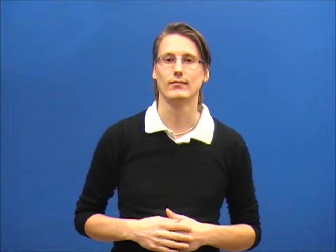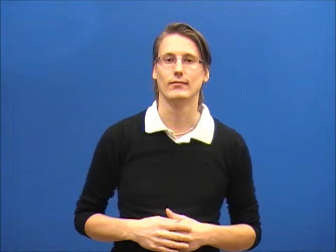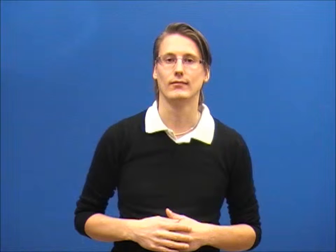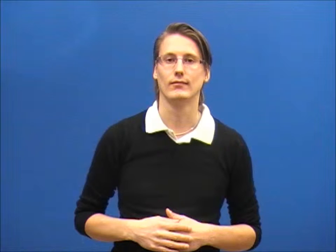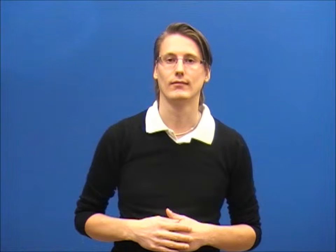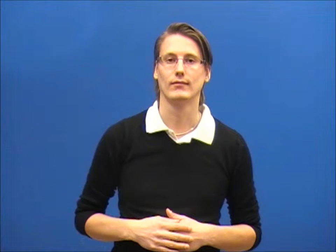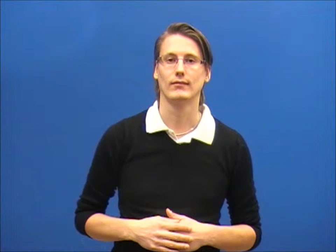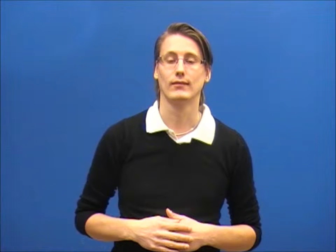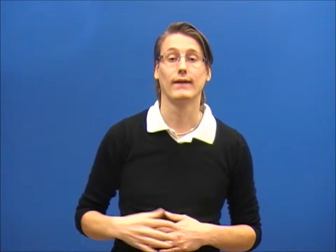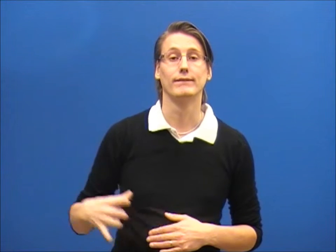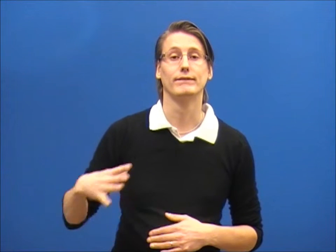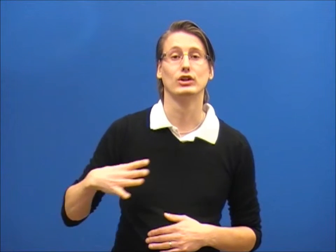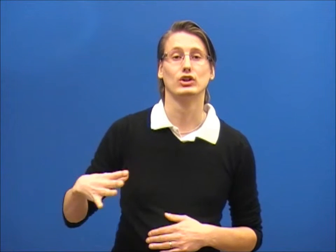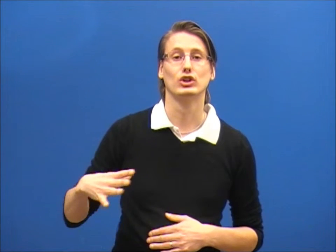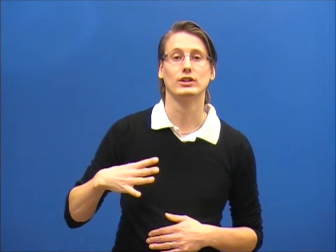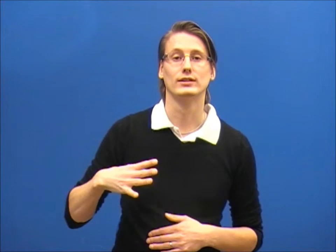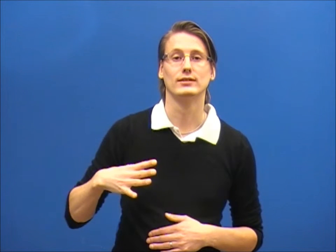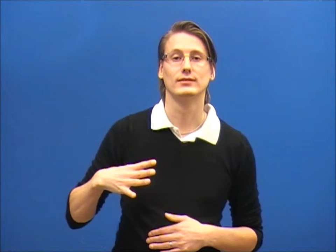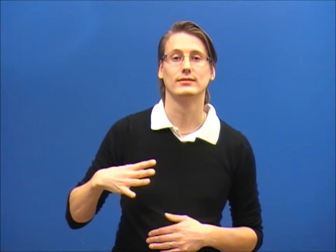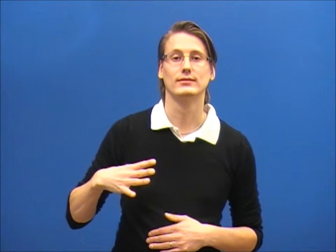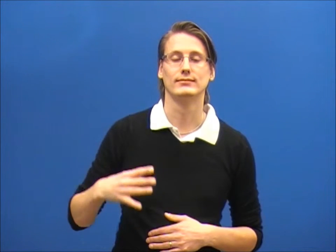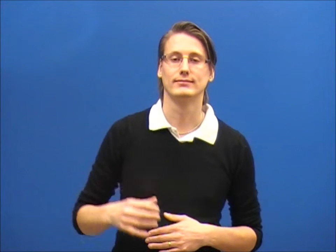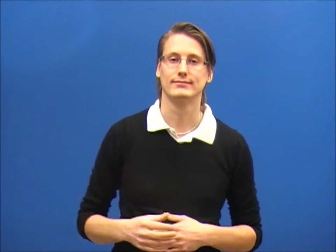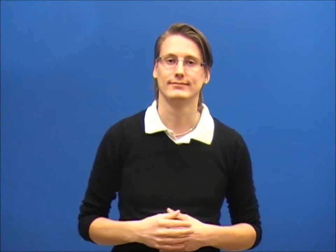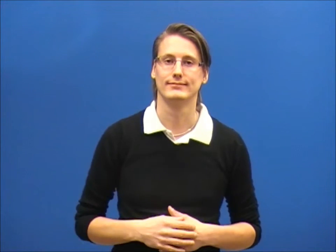FRÖKEN